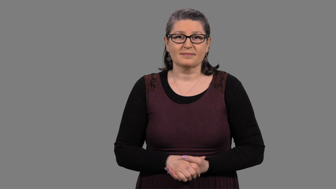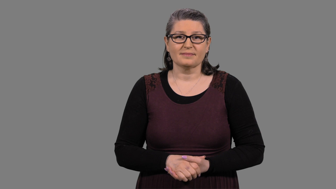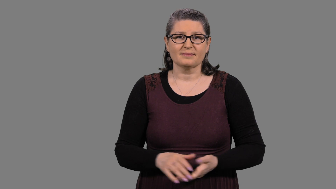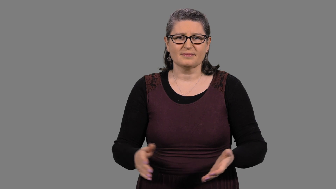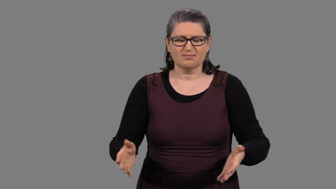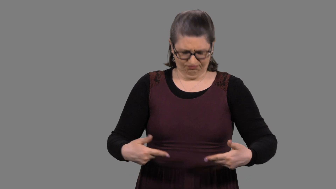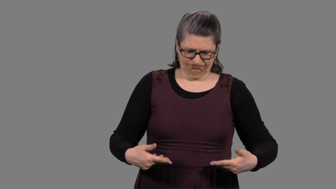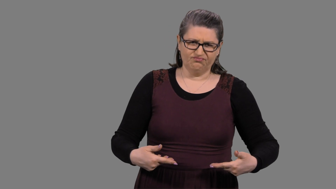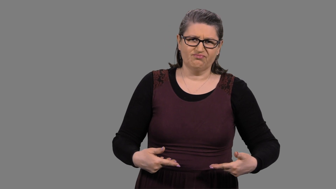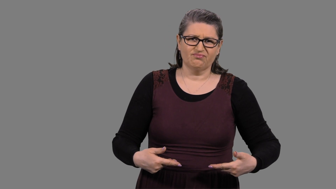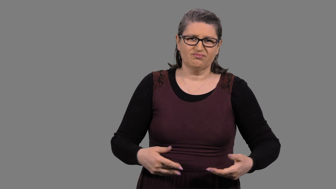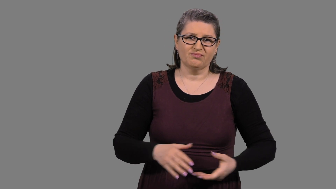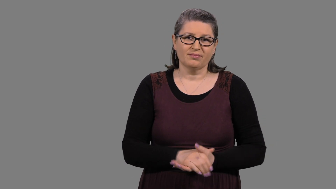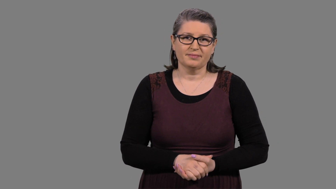Að eiga eitthvað skilið